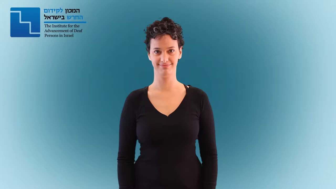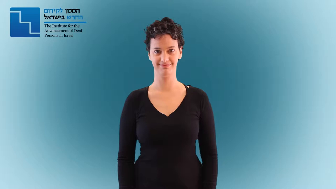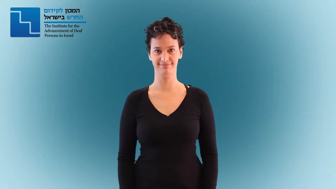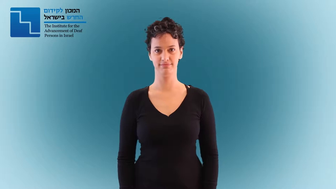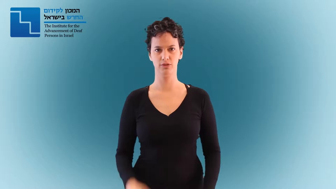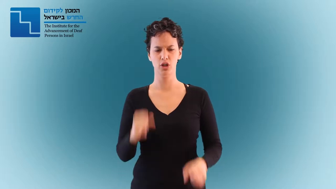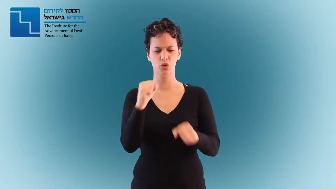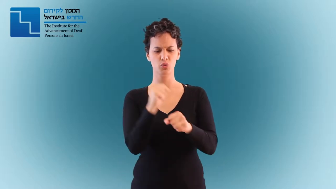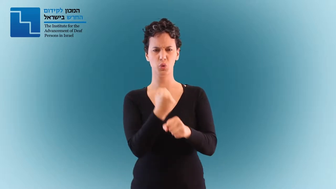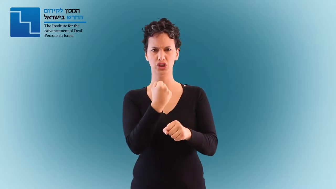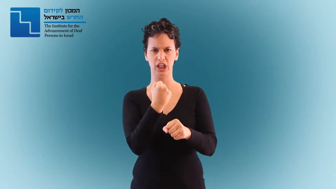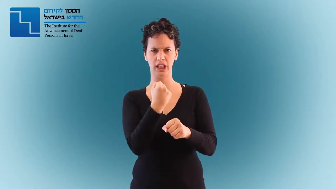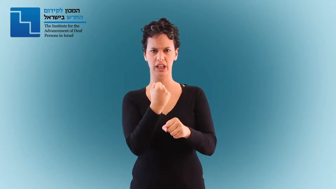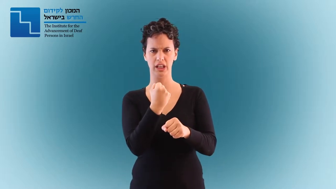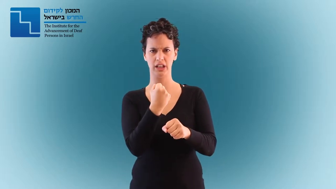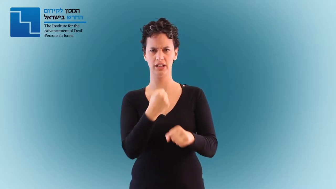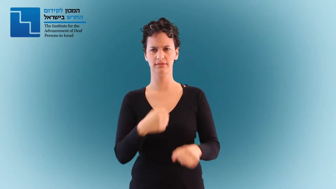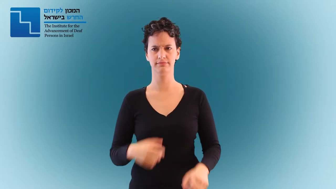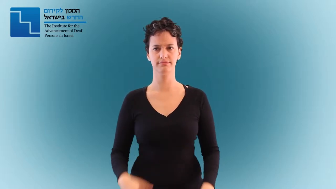נוקשה